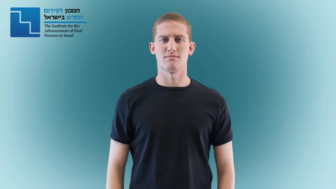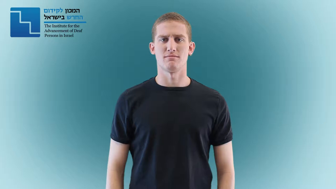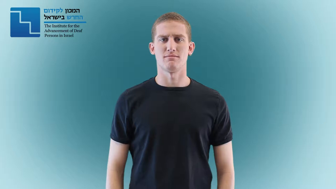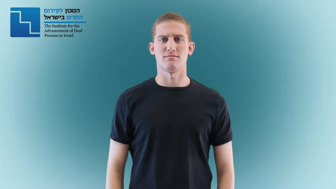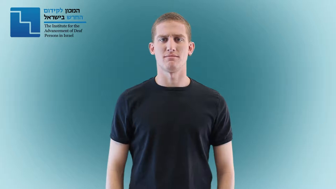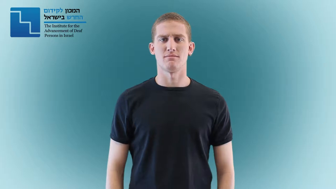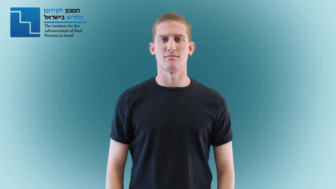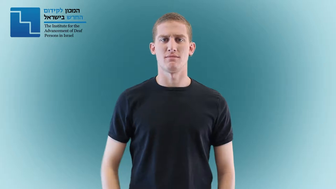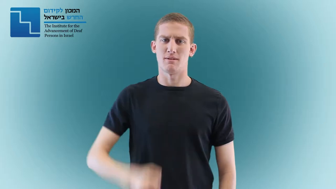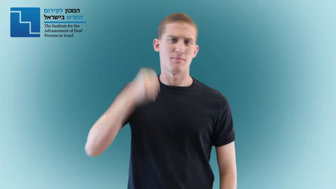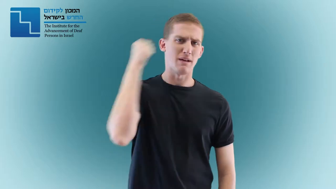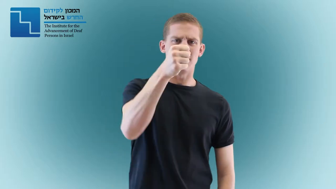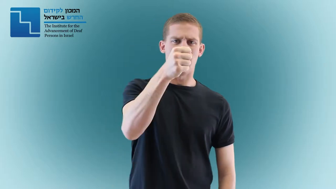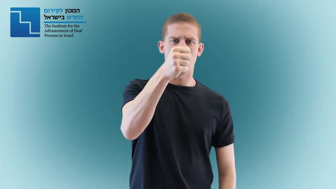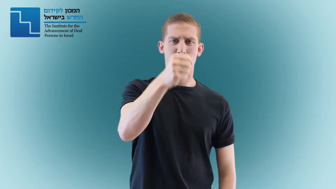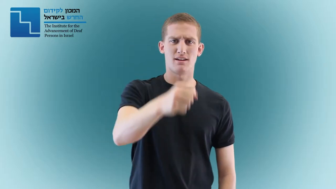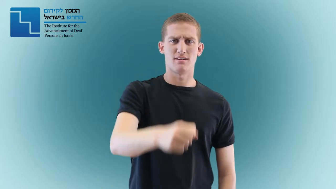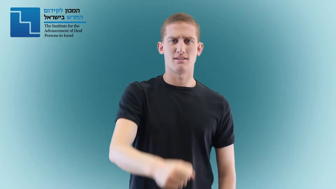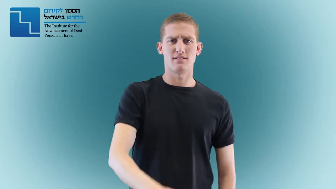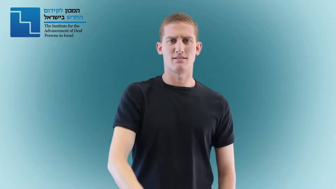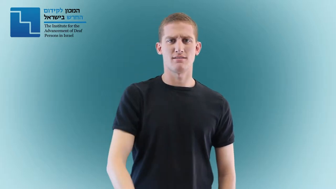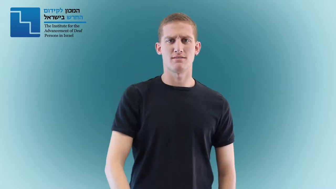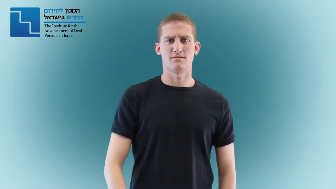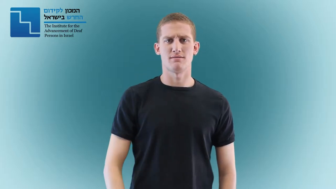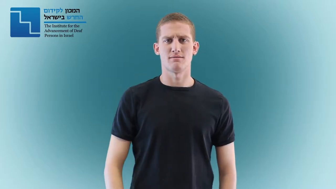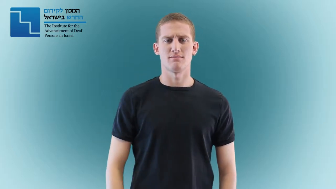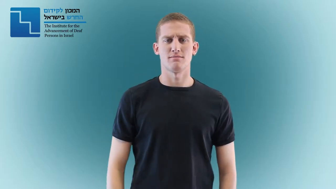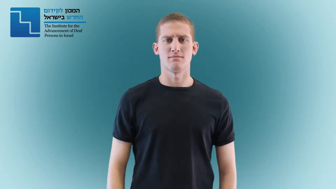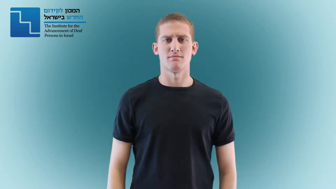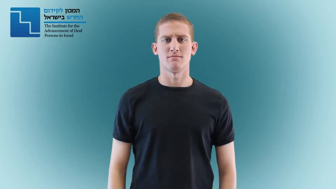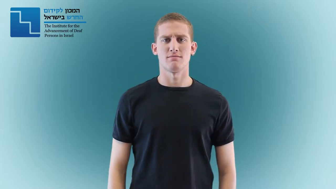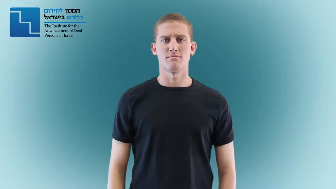מכה